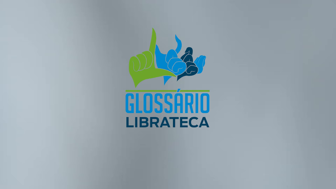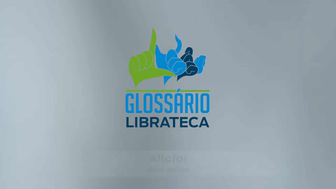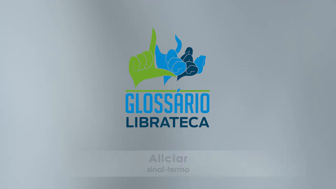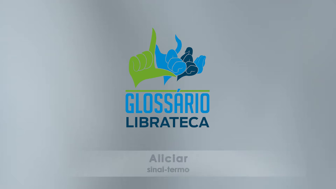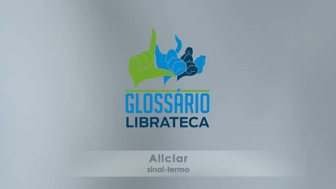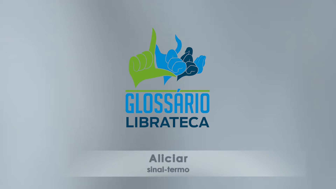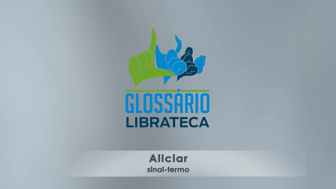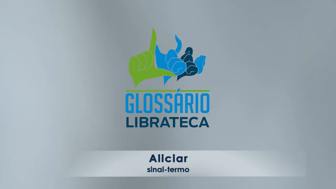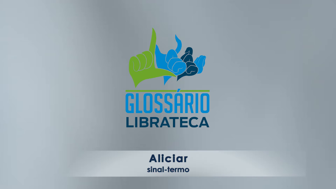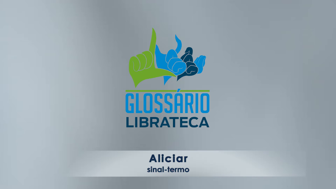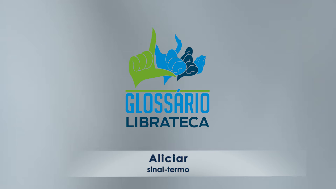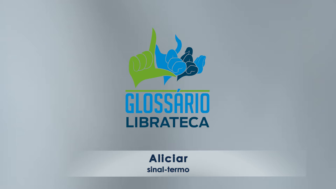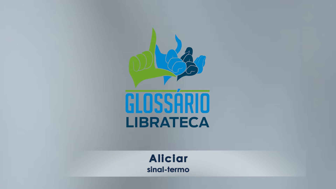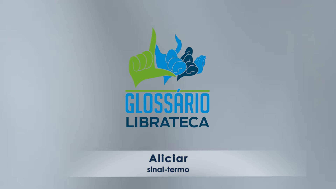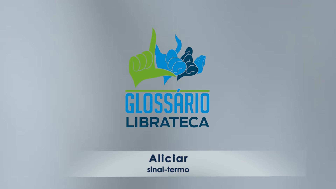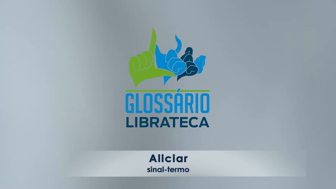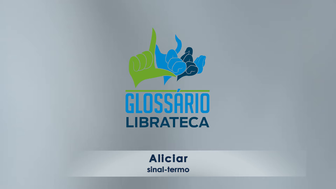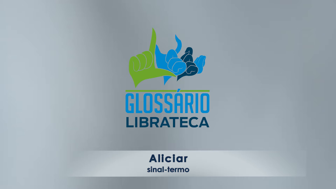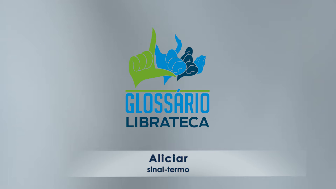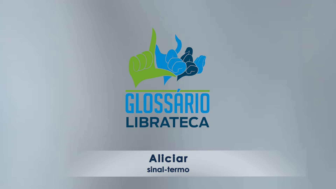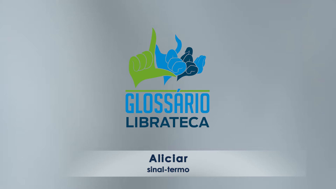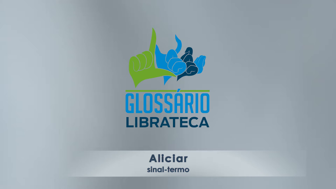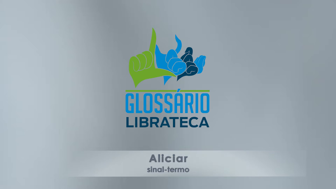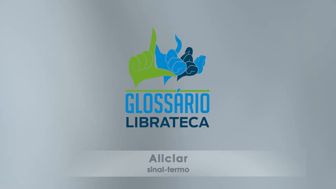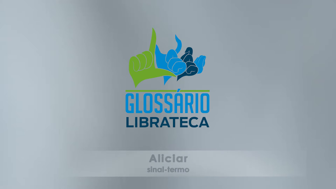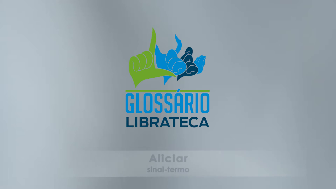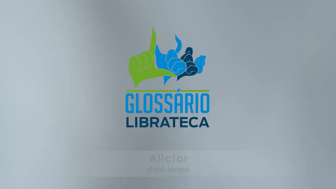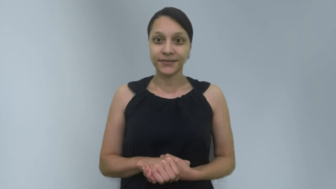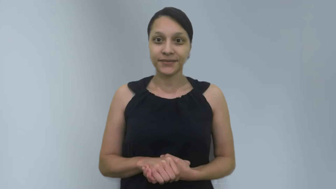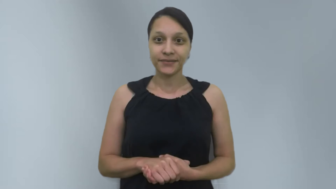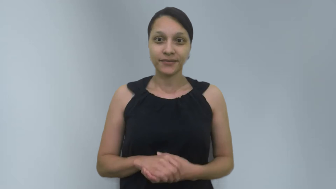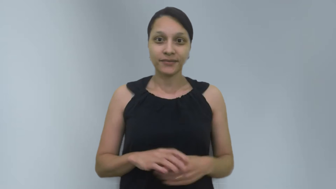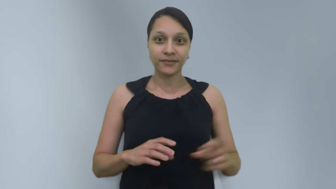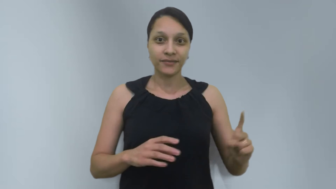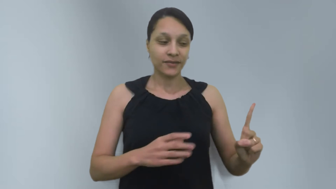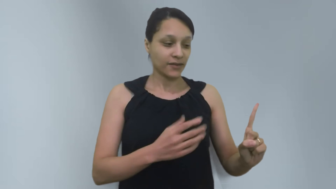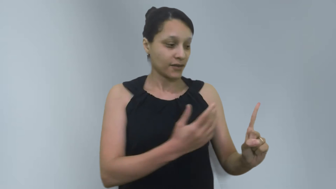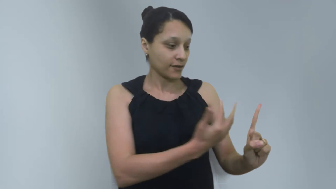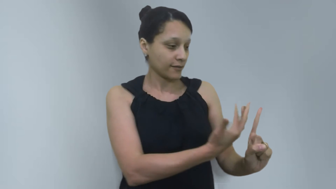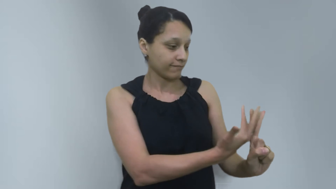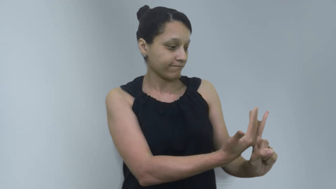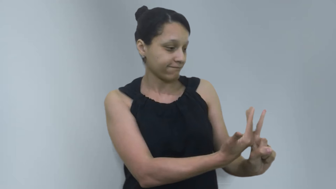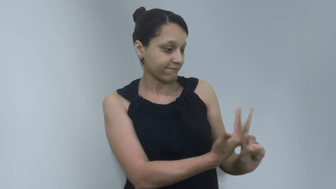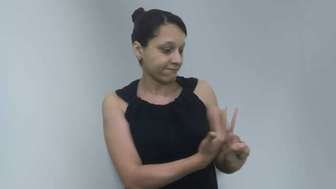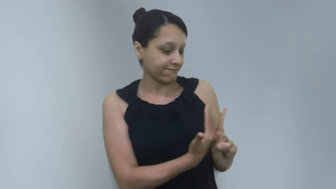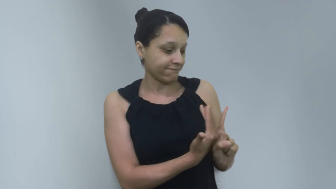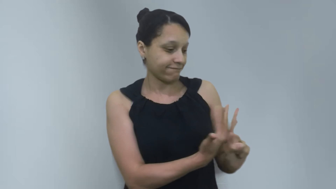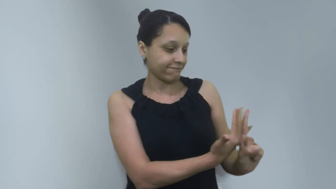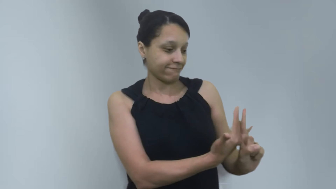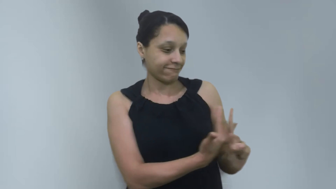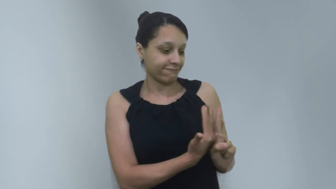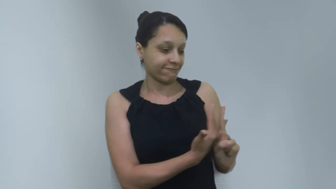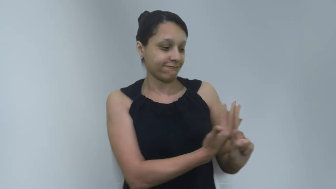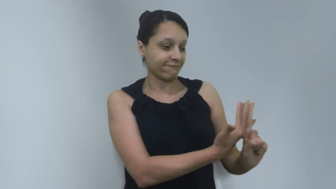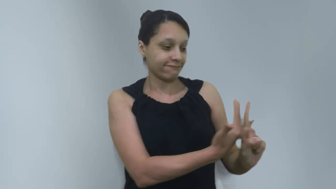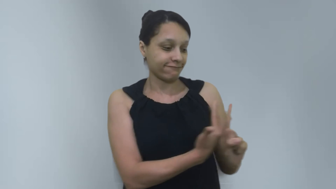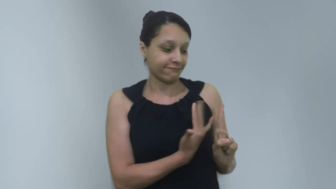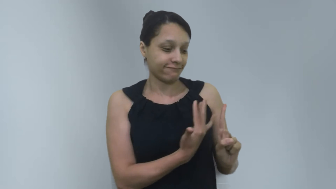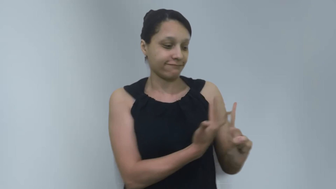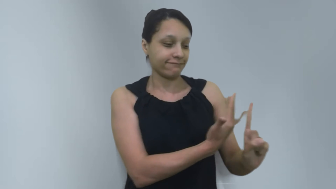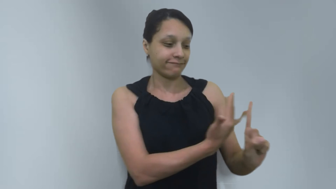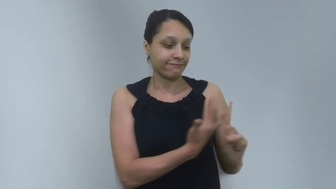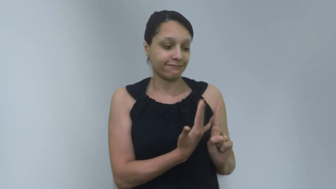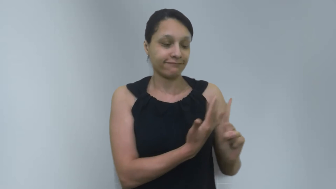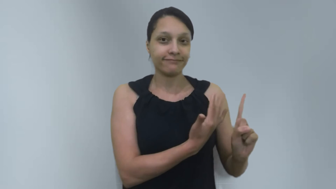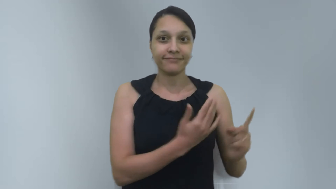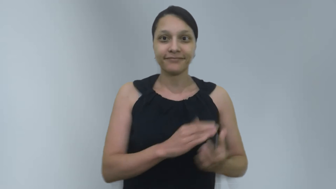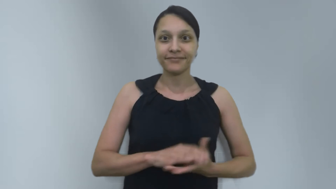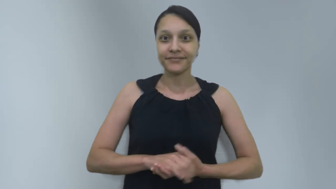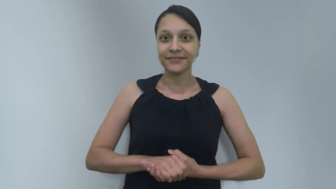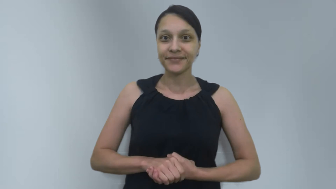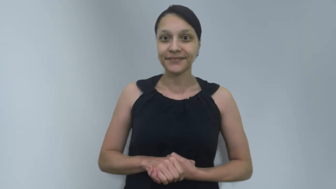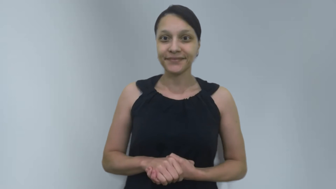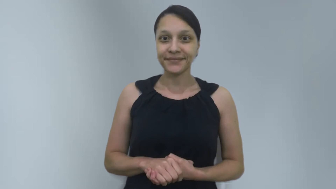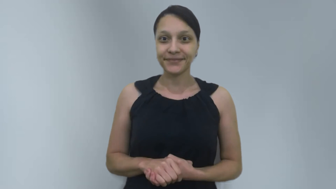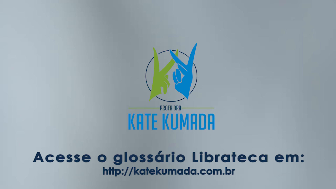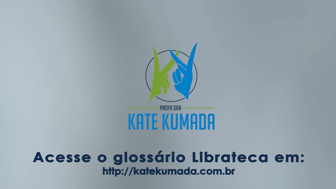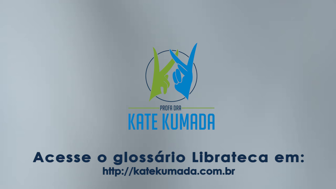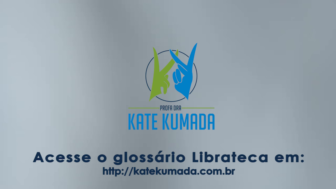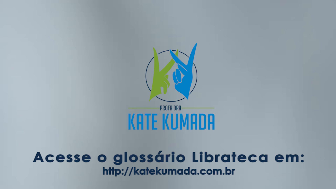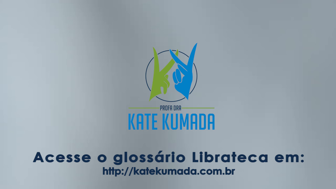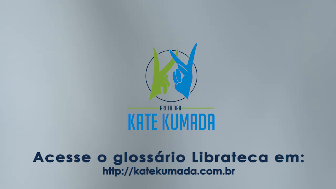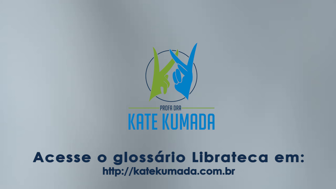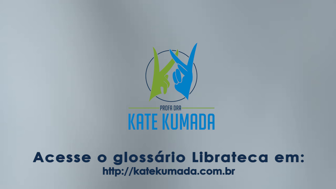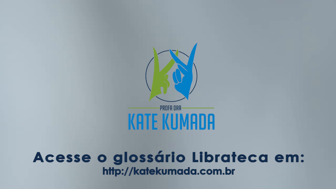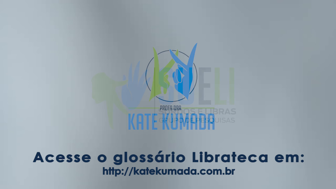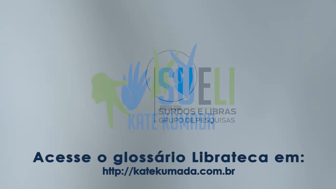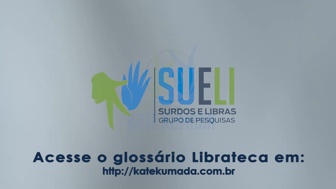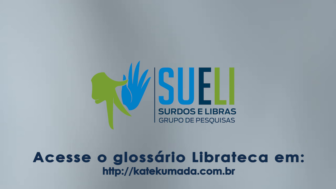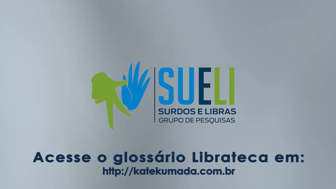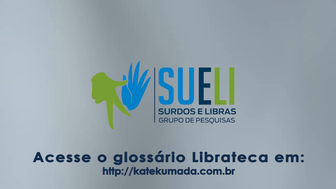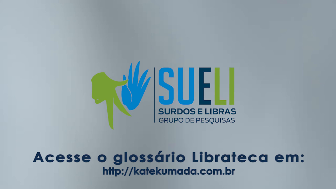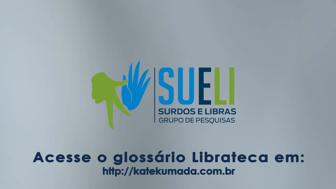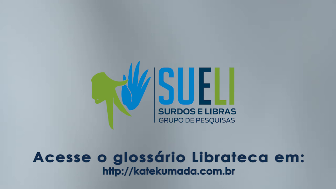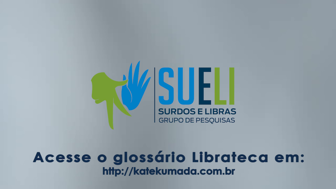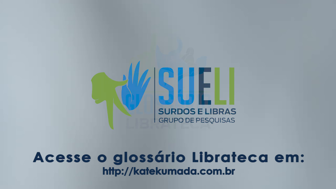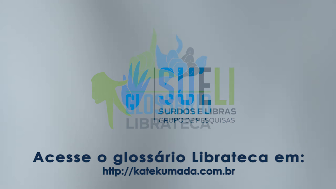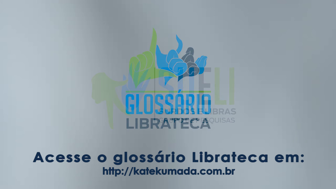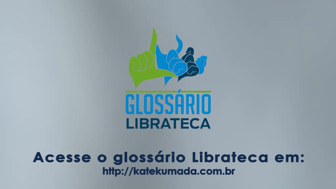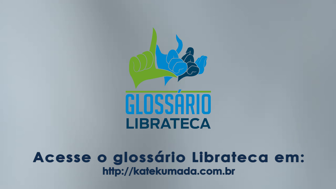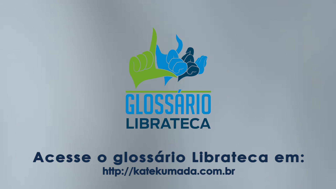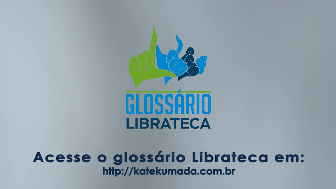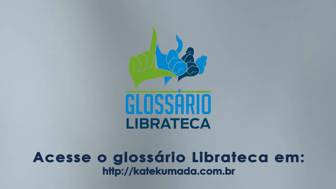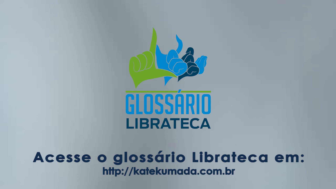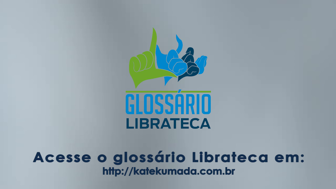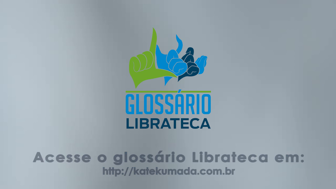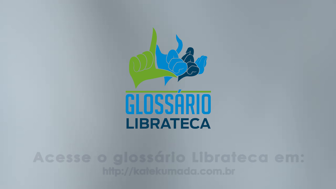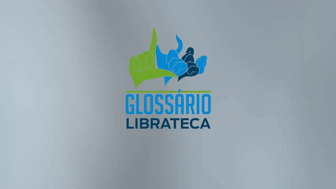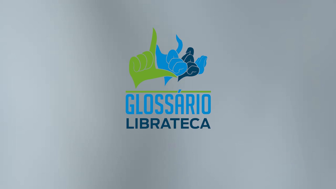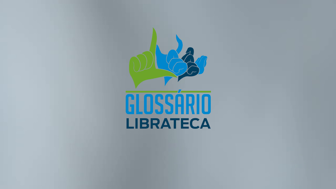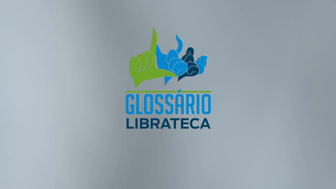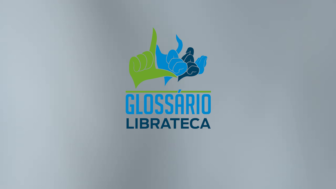Aliciar